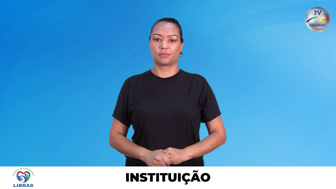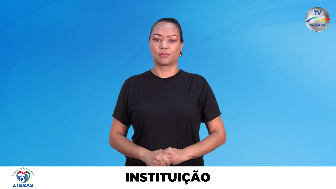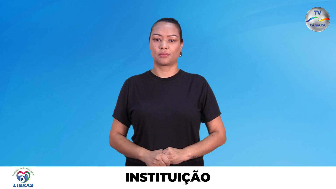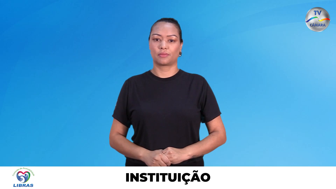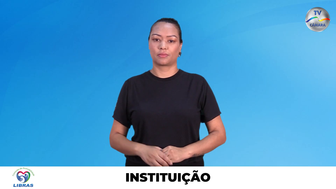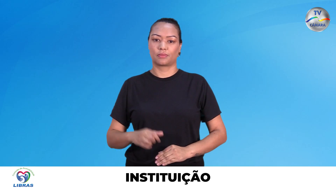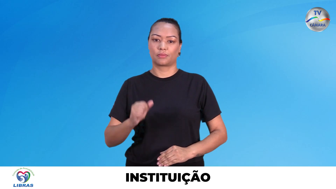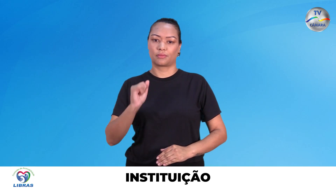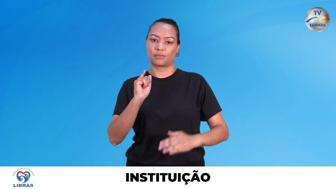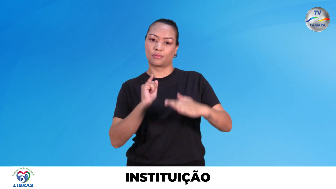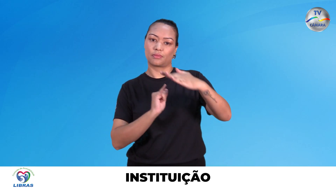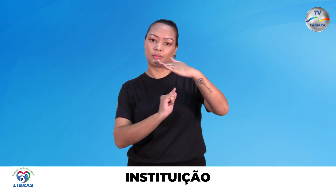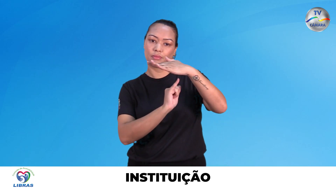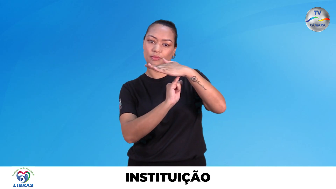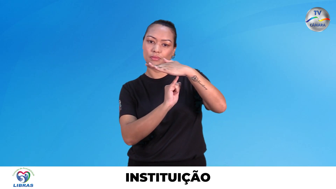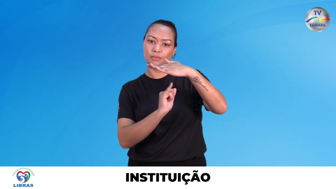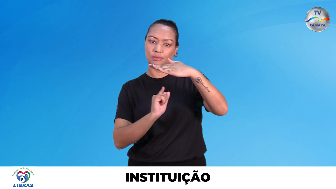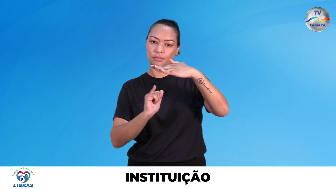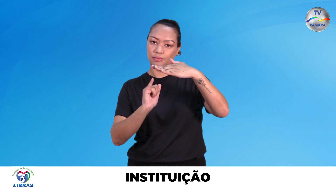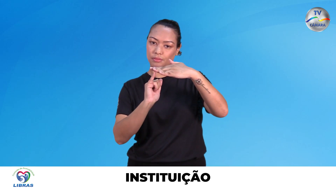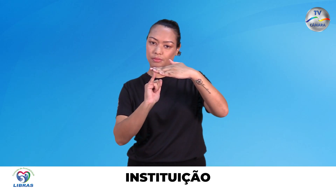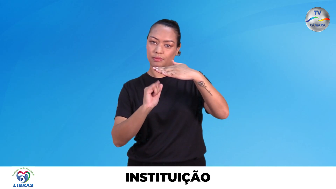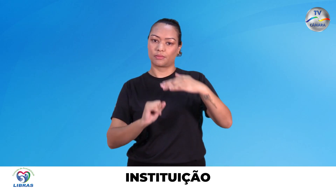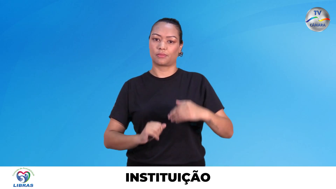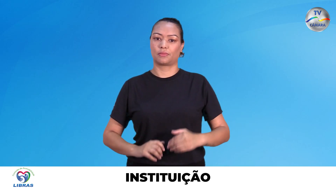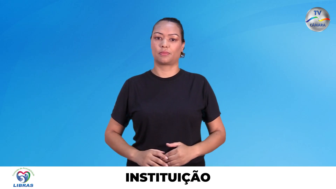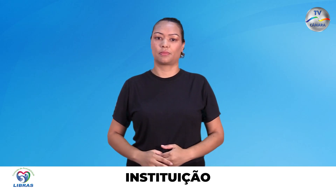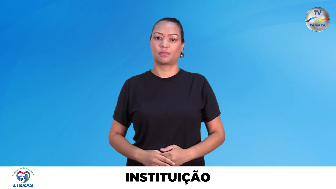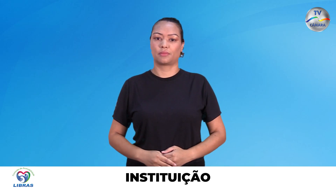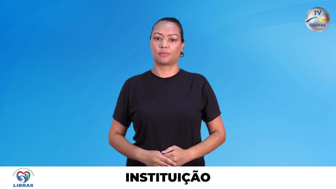Instituição